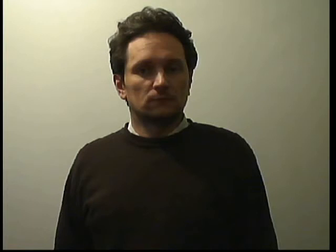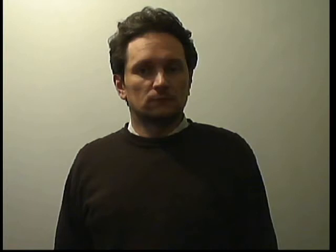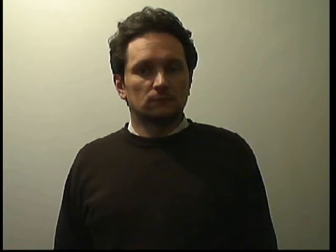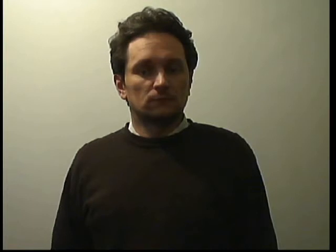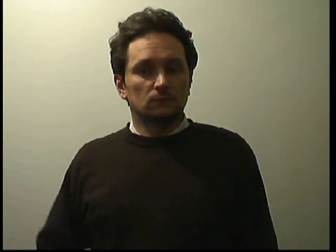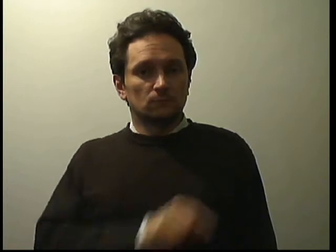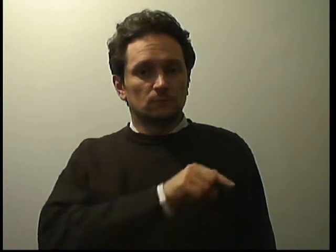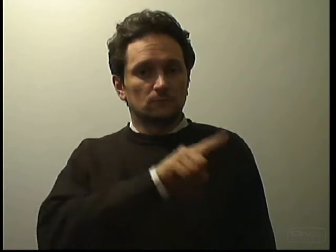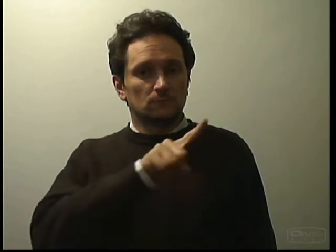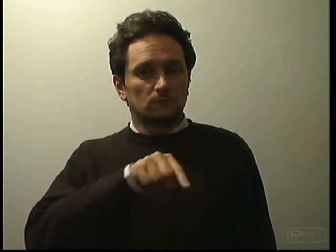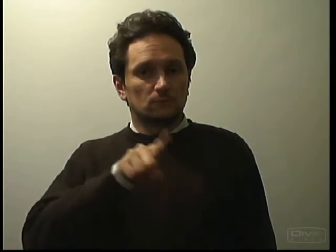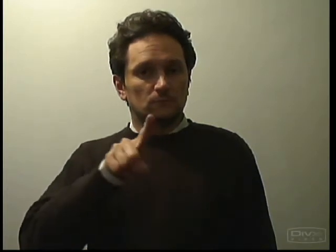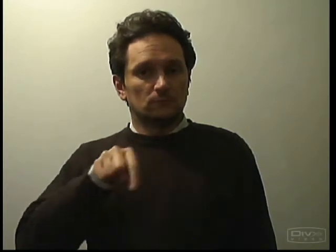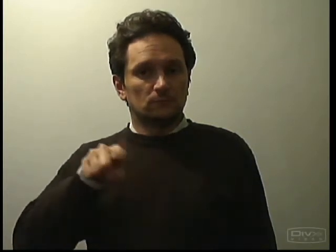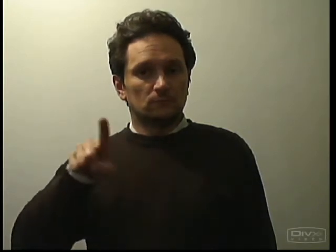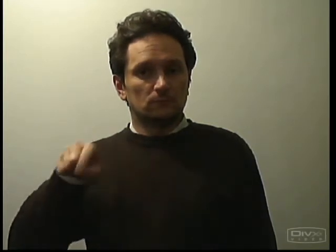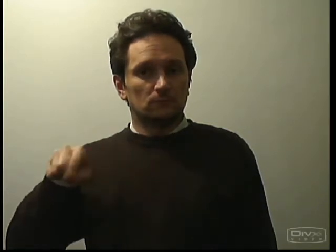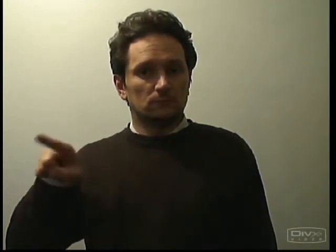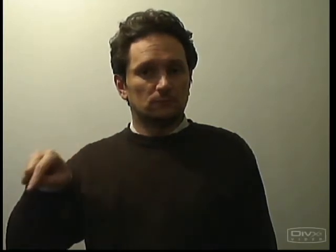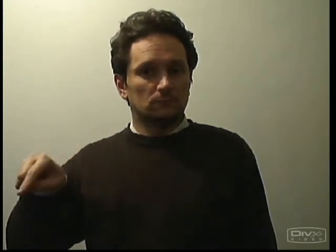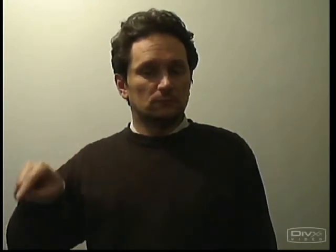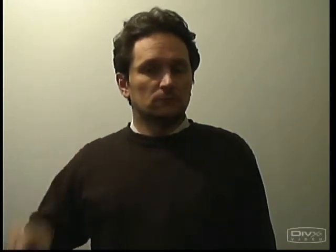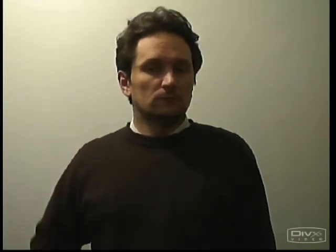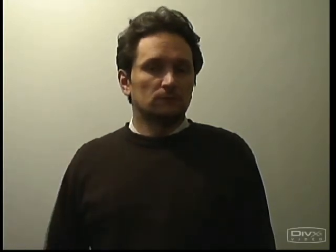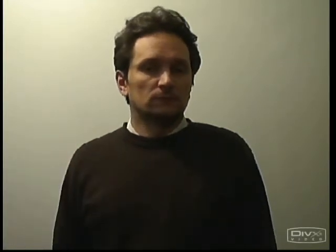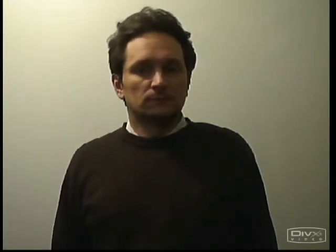Usine